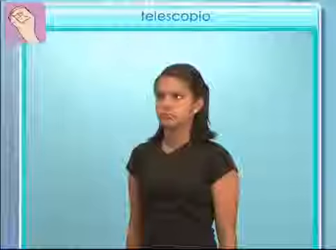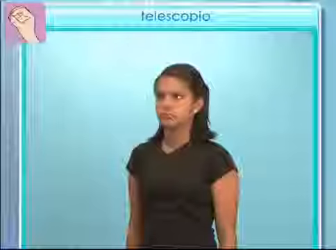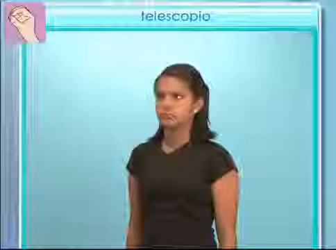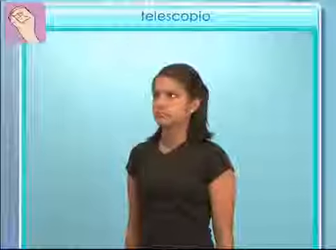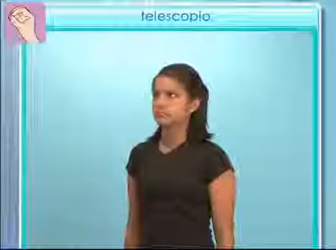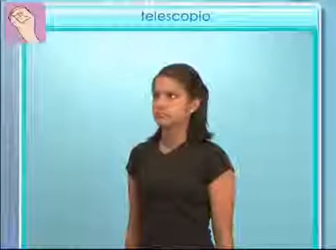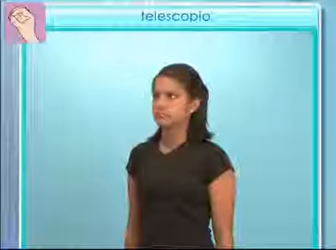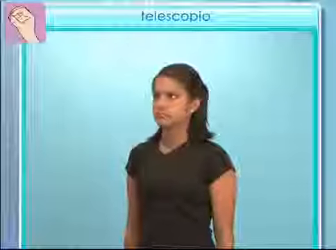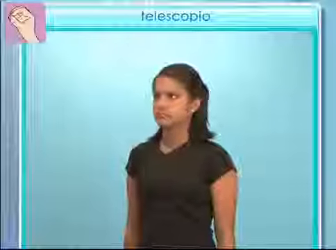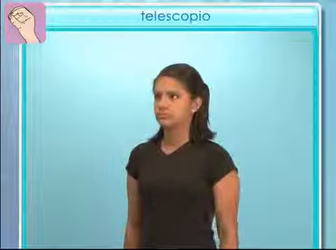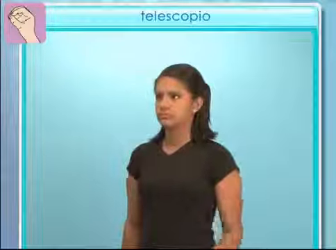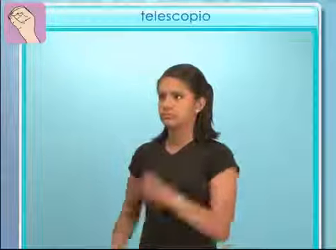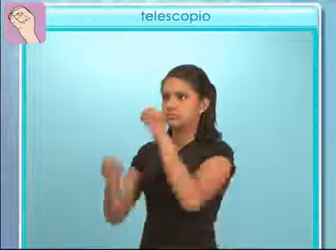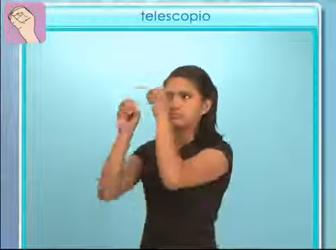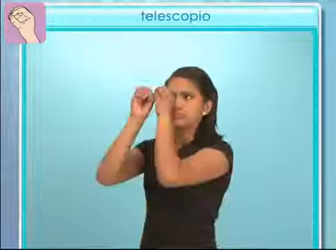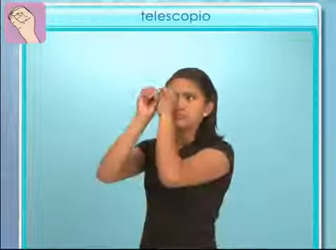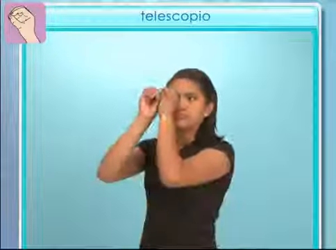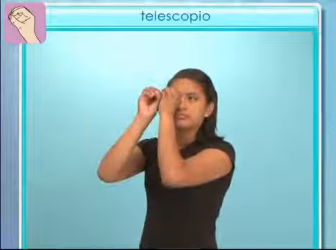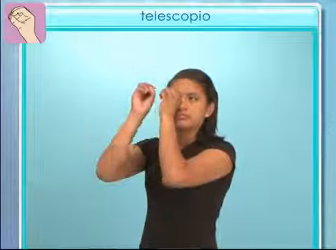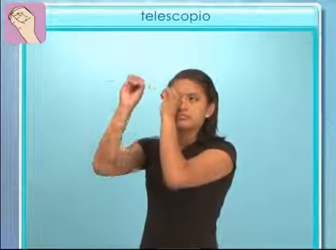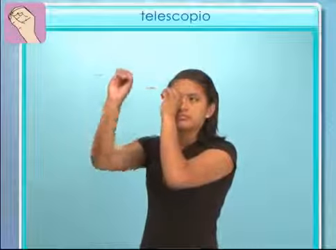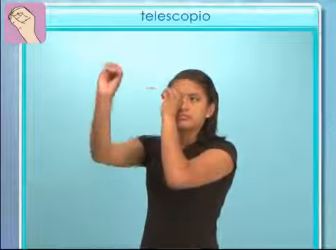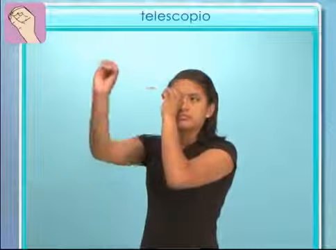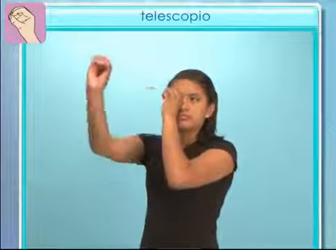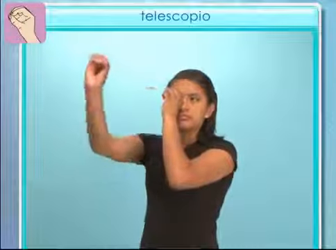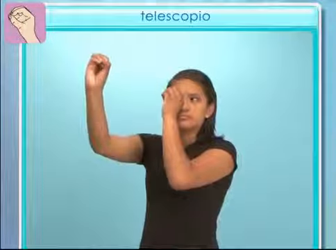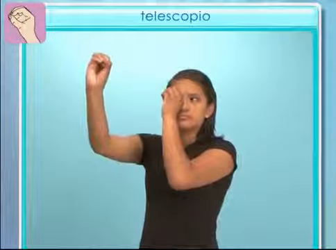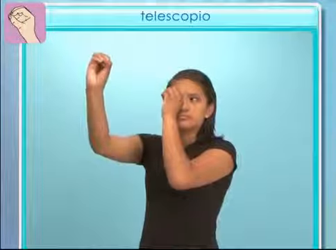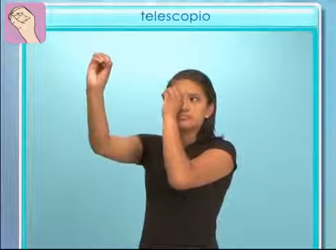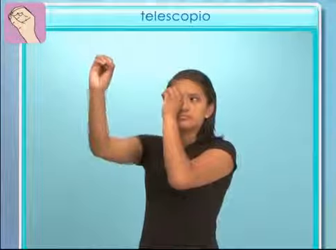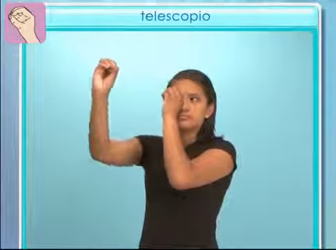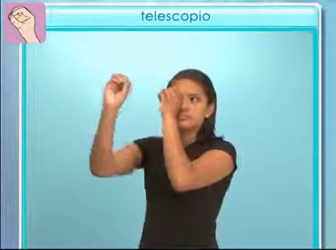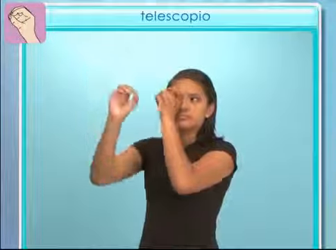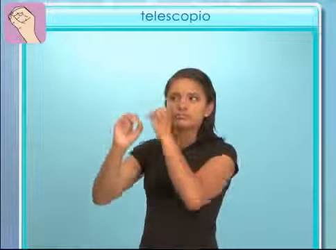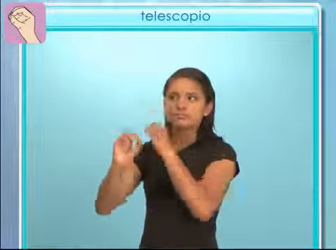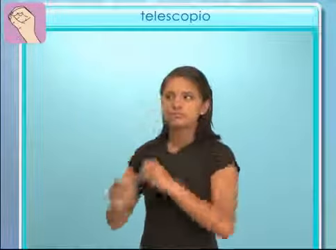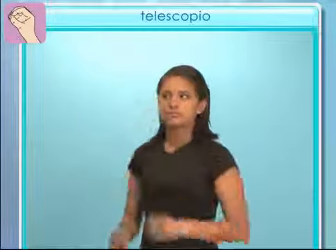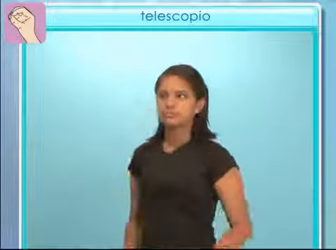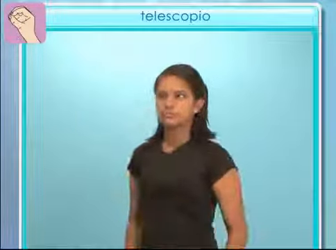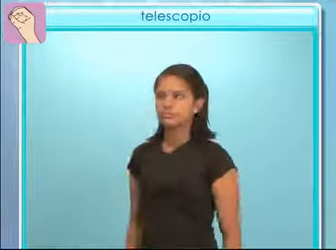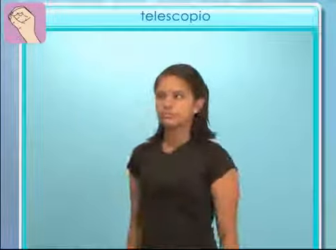TELESCOPIO